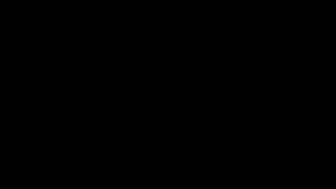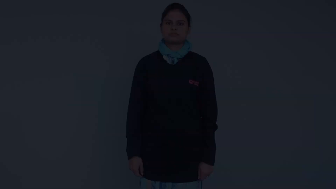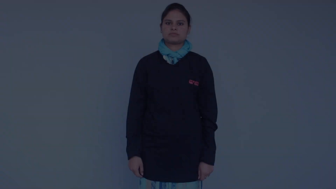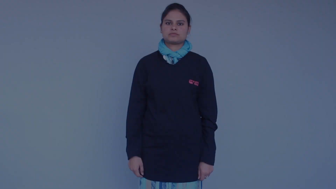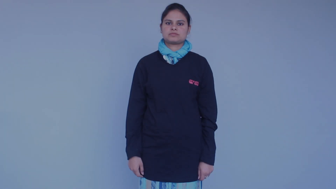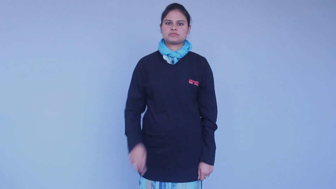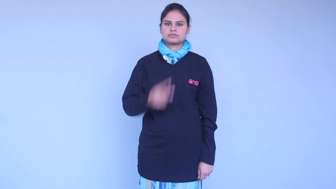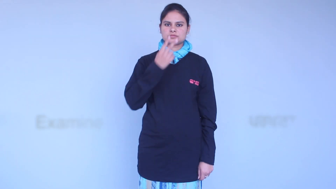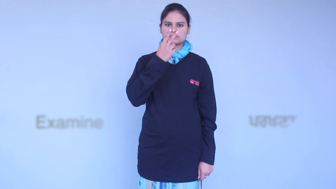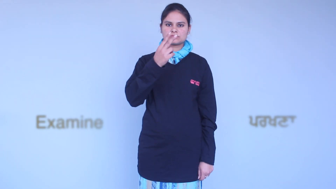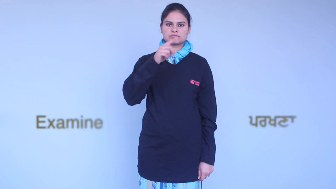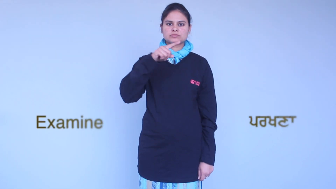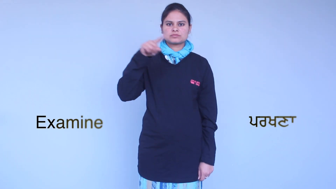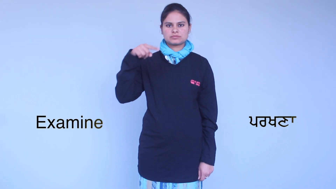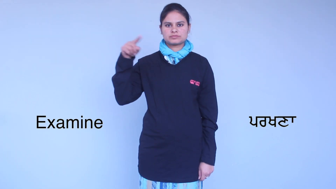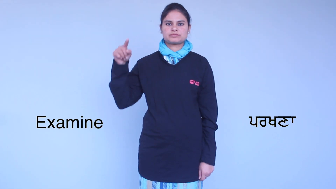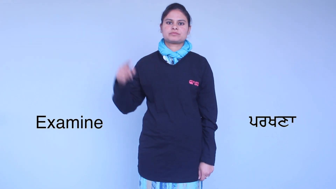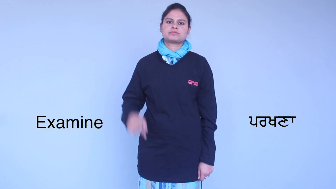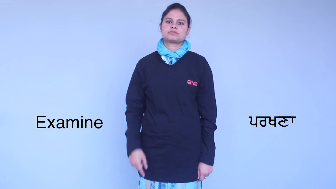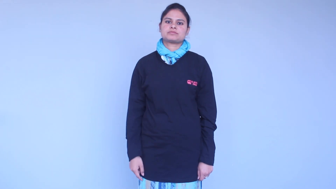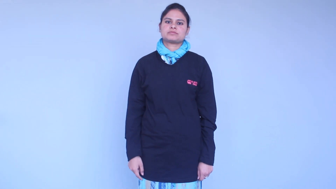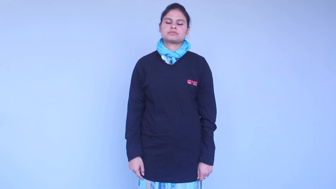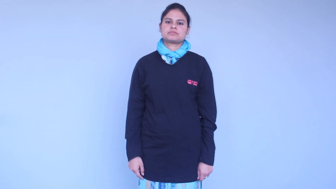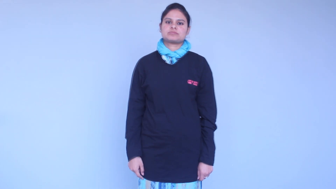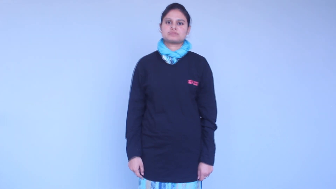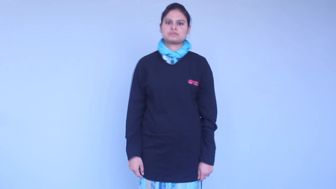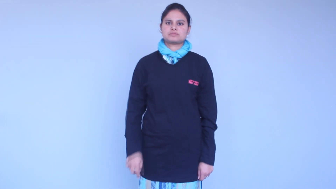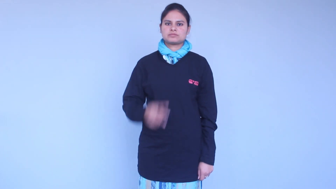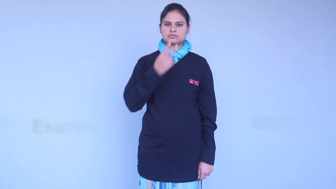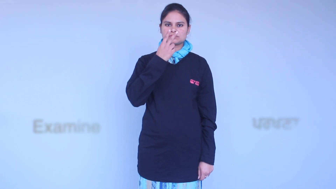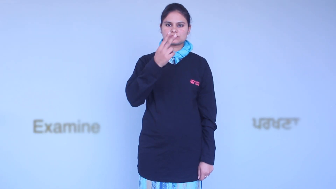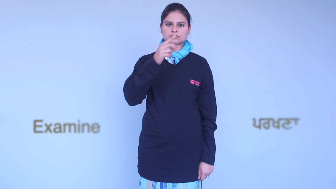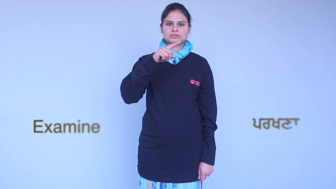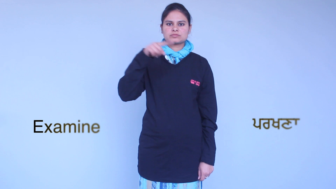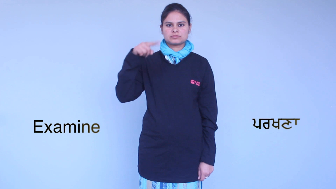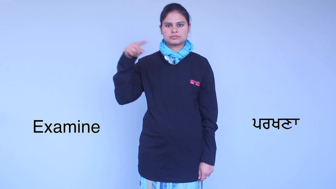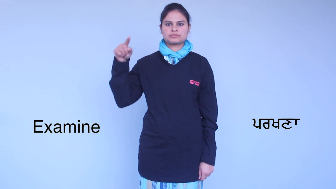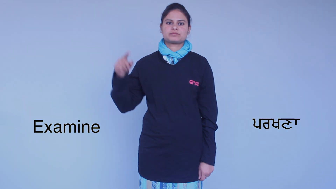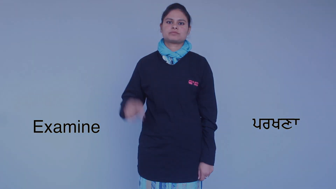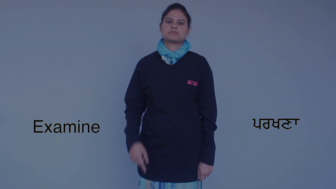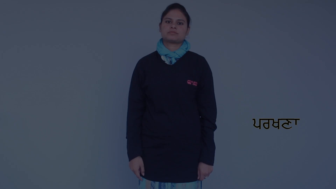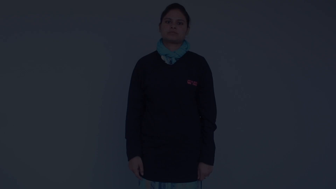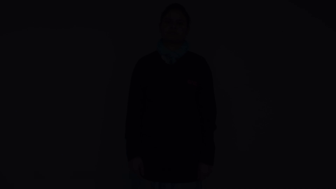ਪਰਖਣਾ